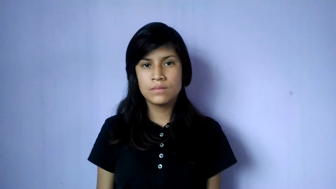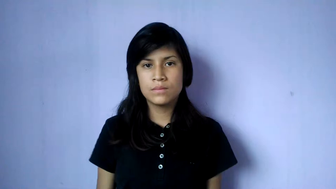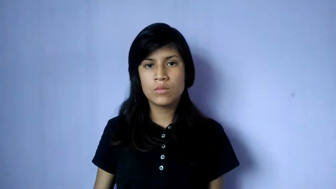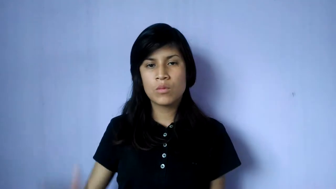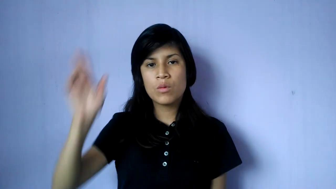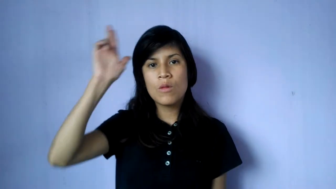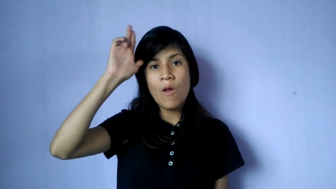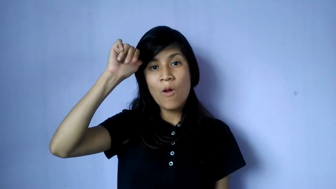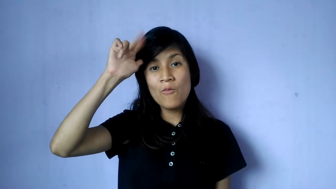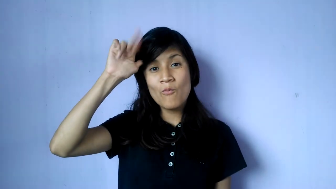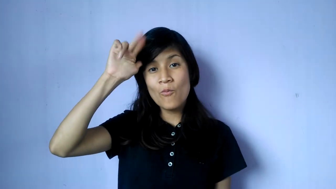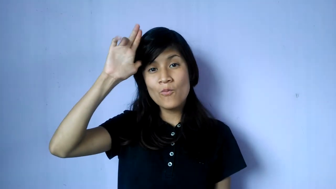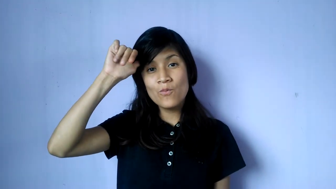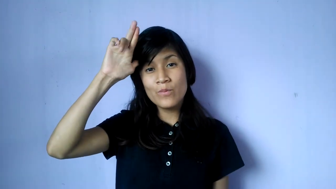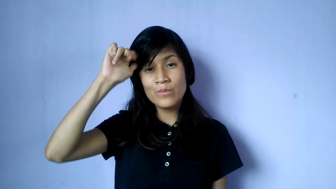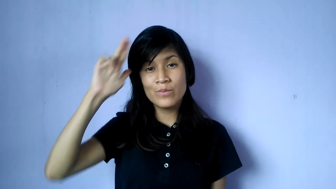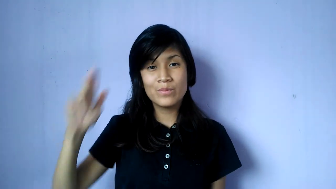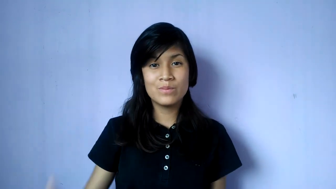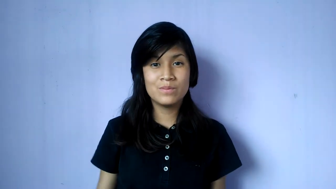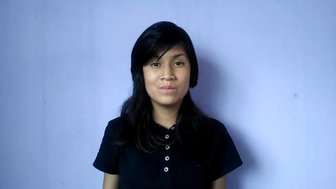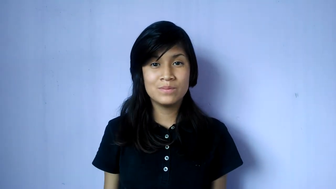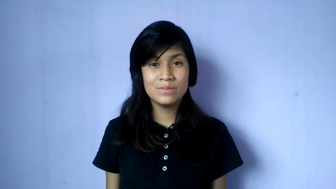CONEJO